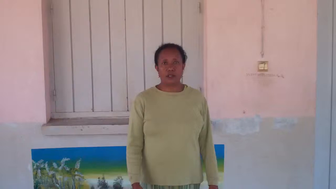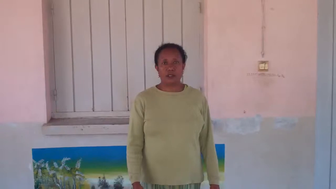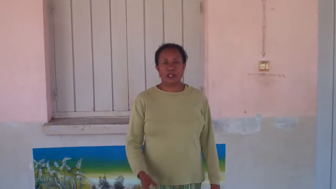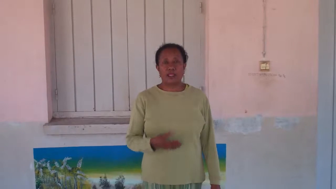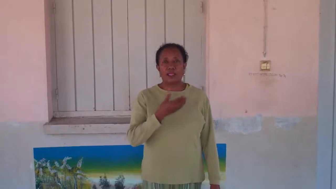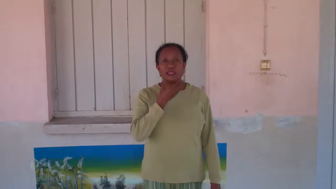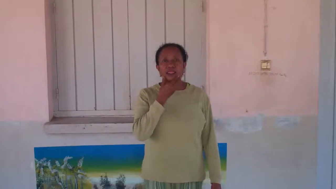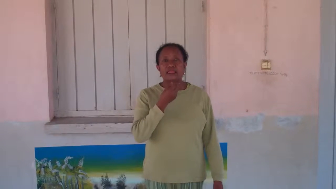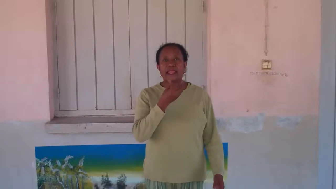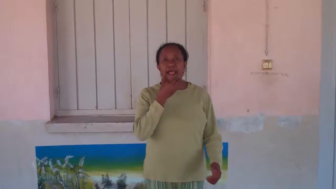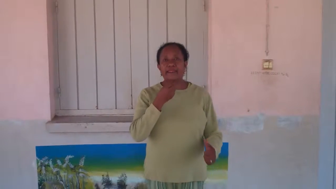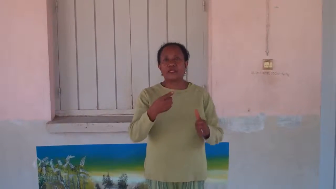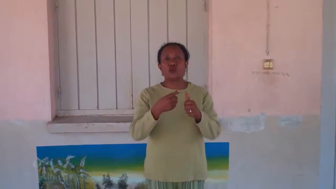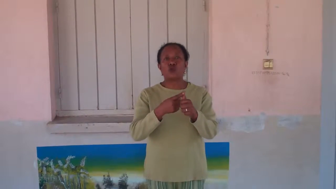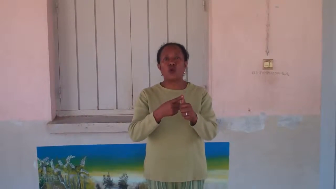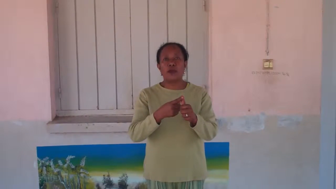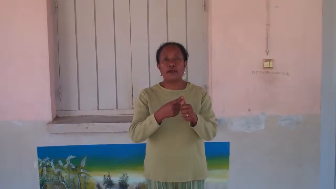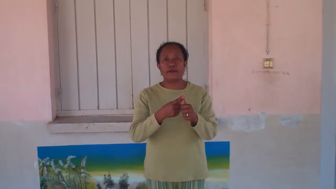dadatoa